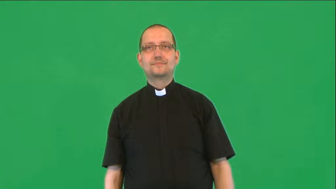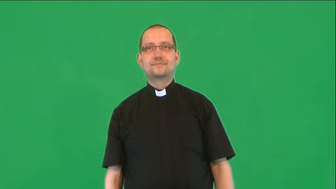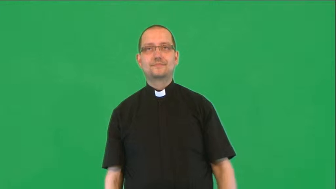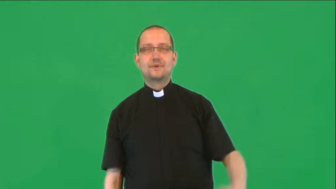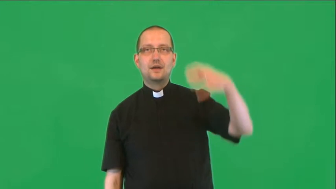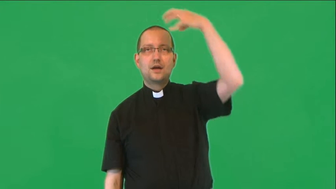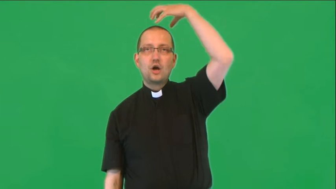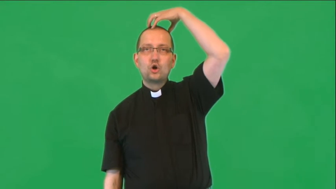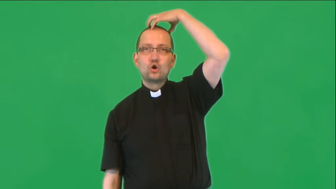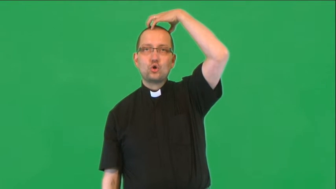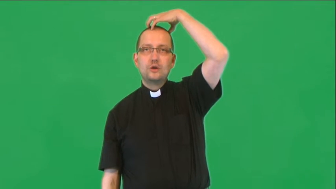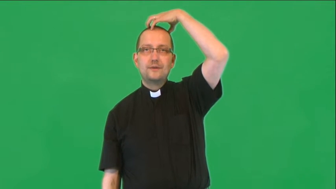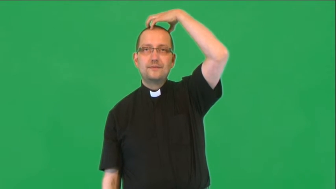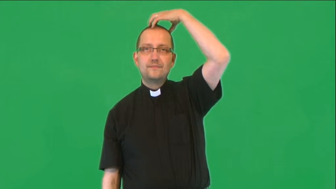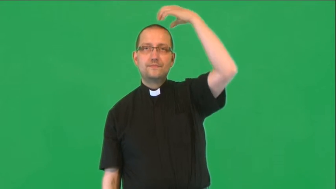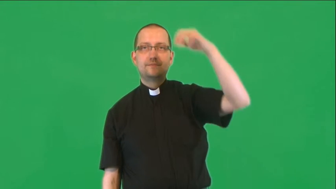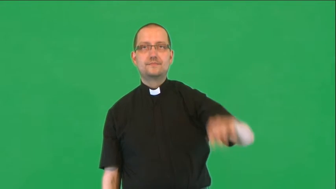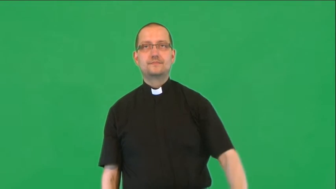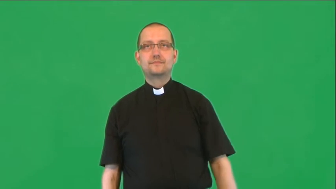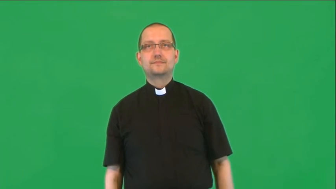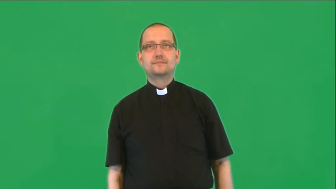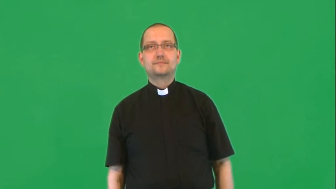król